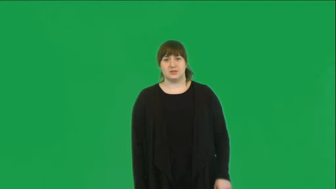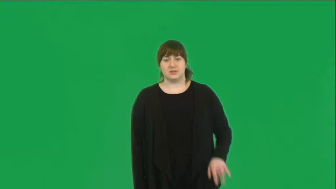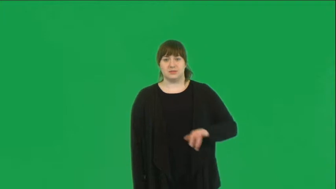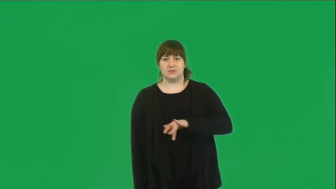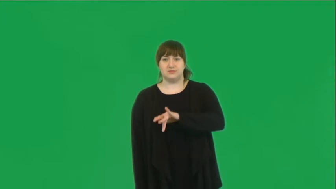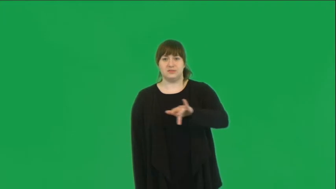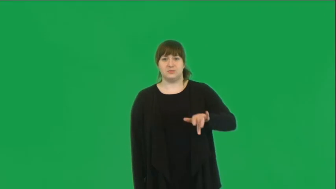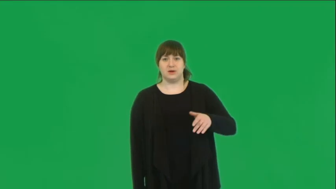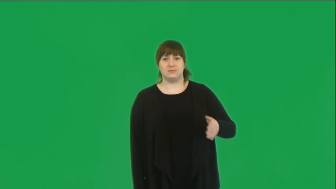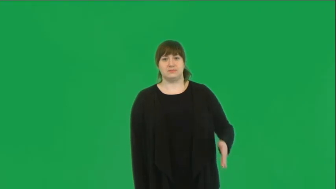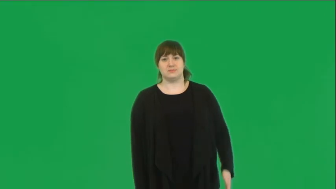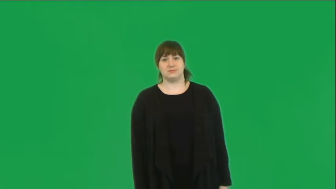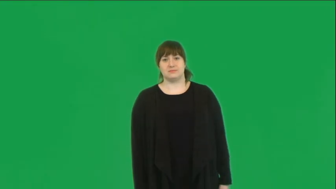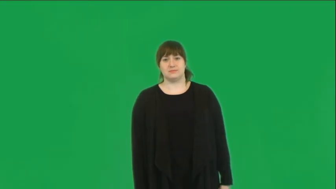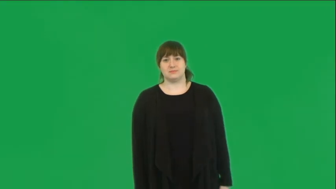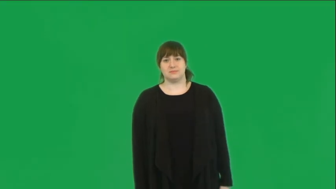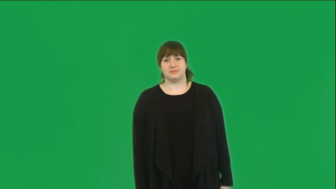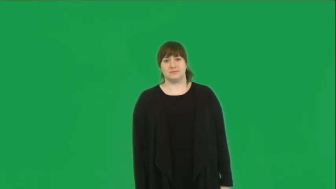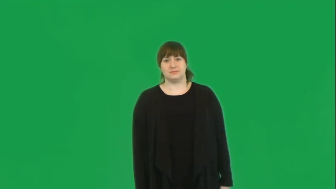wyspa